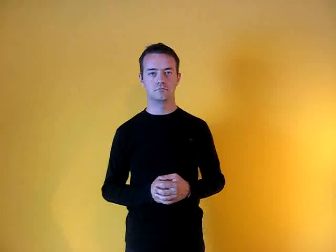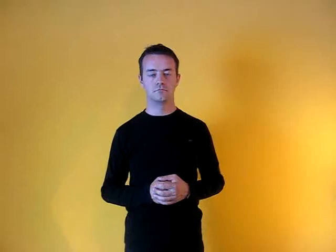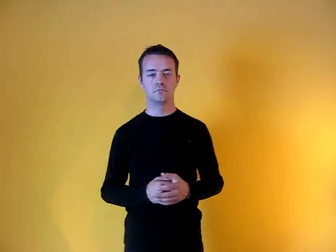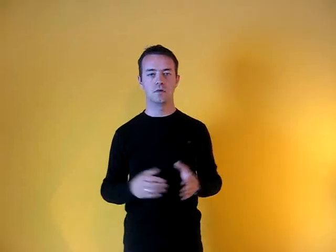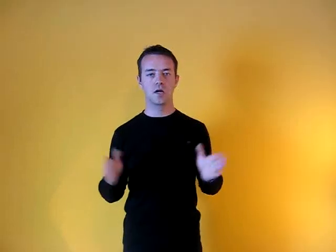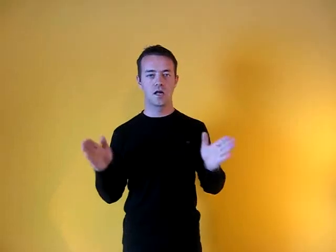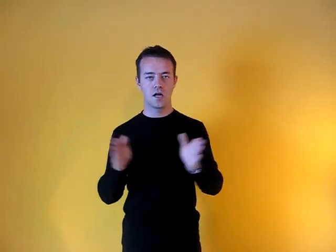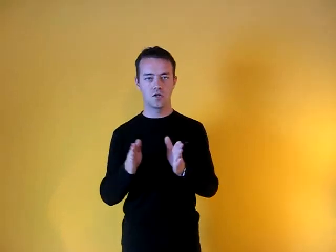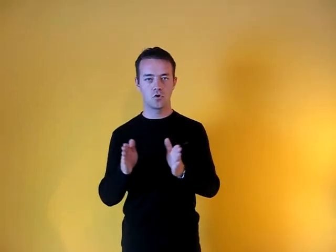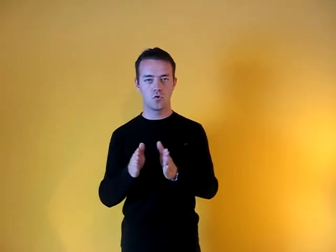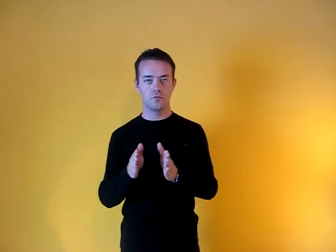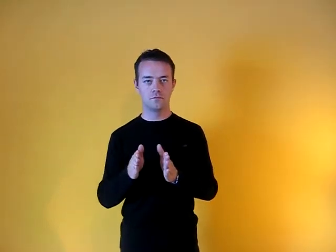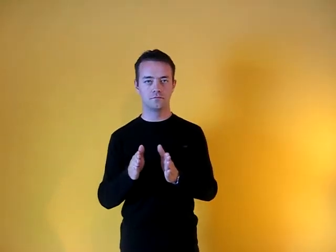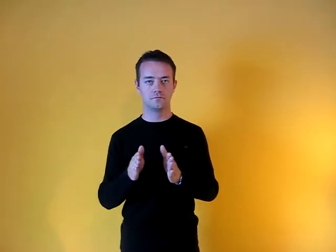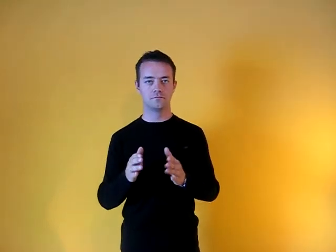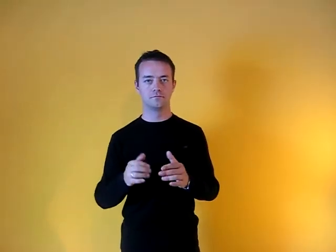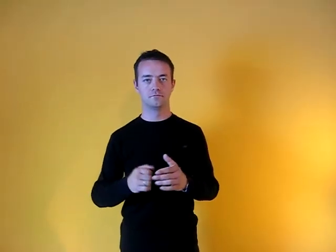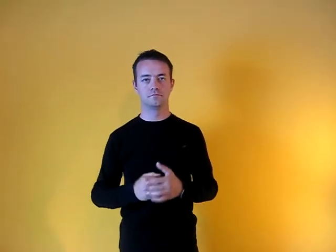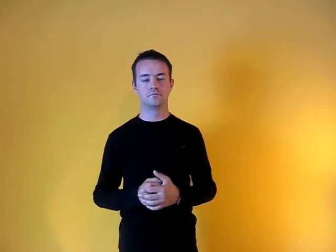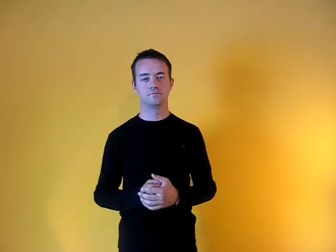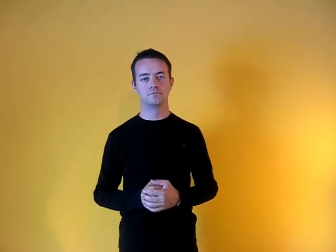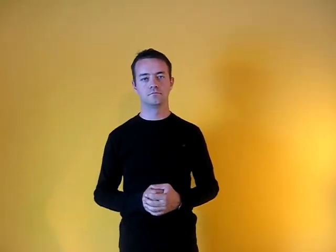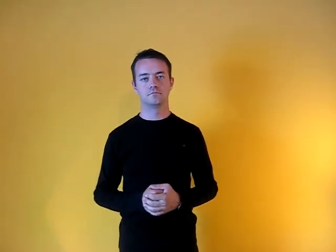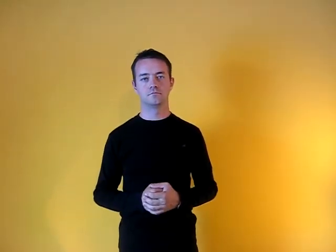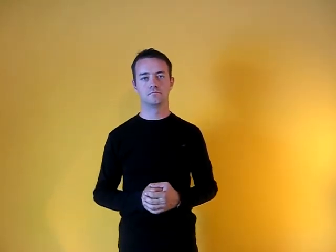kratko